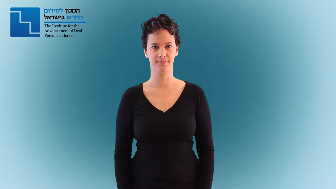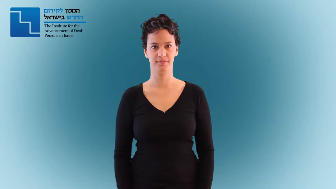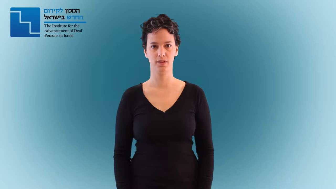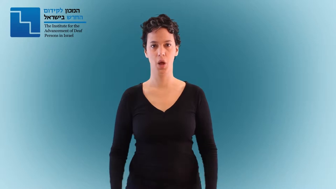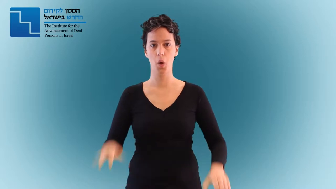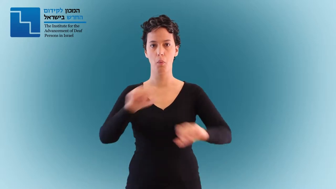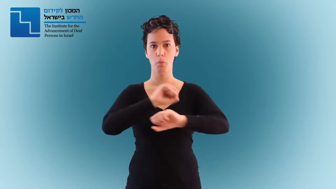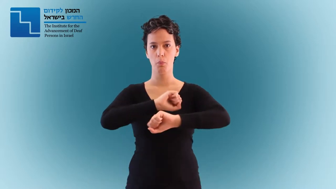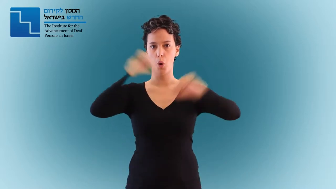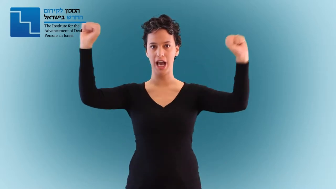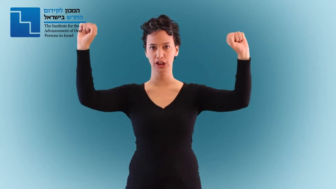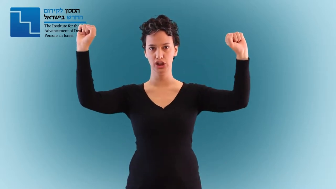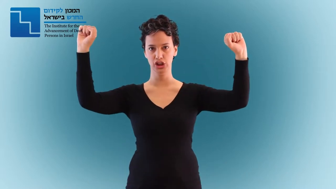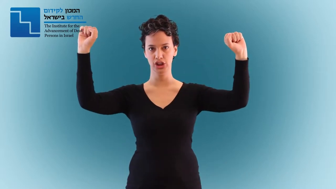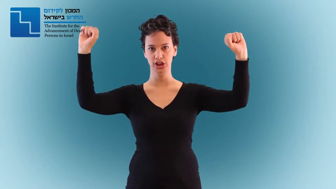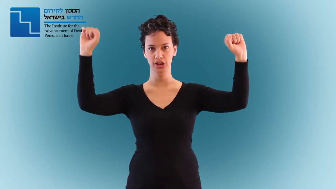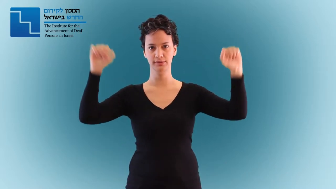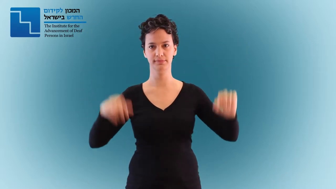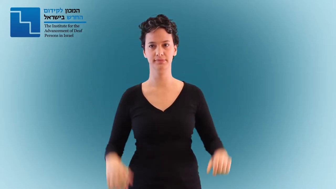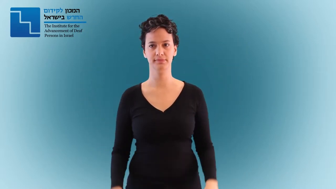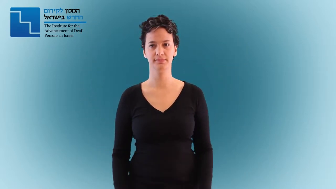מוקש